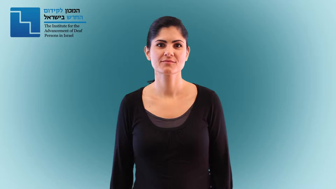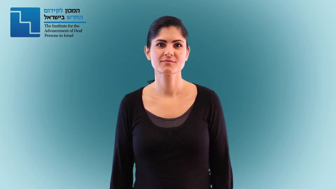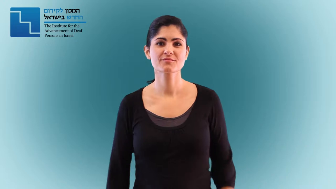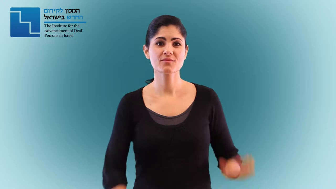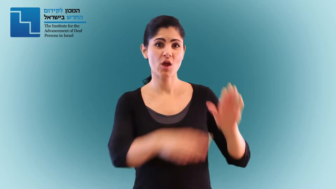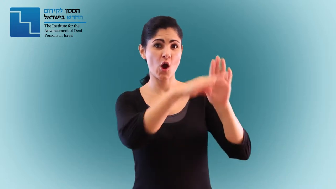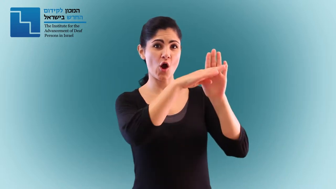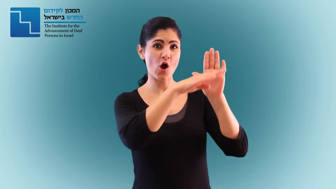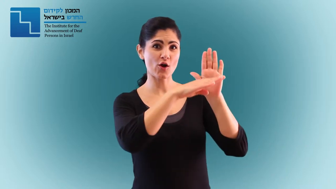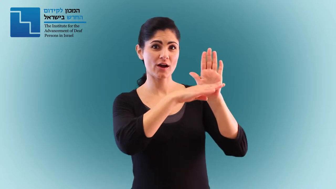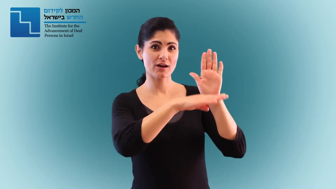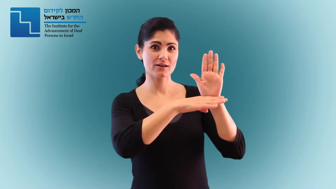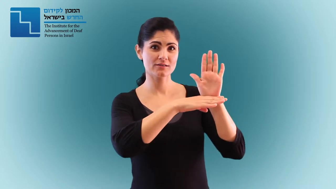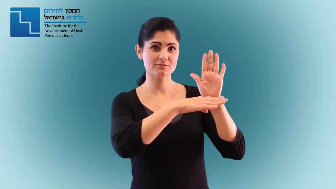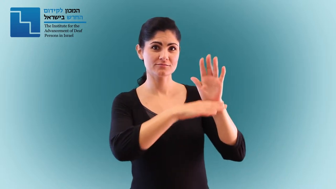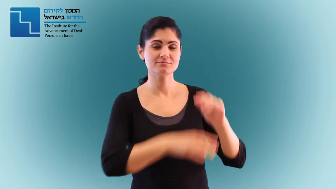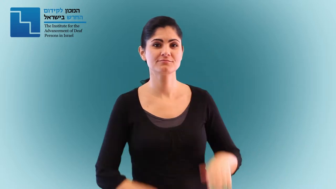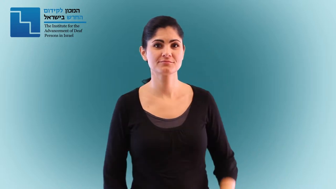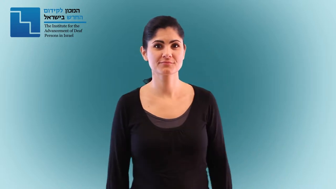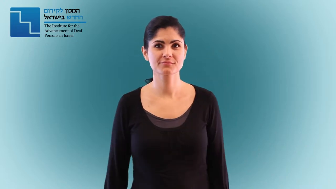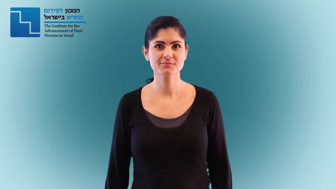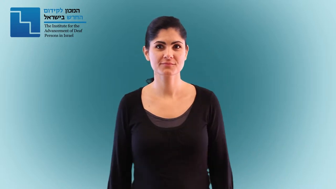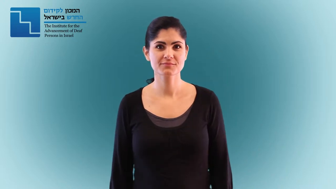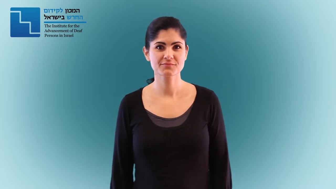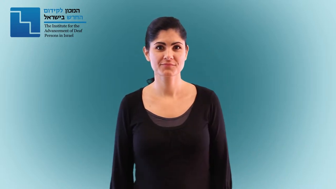חוק